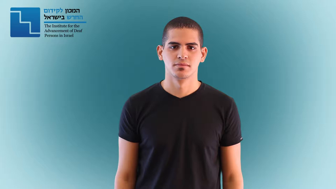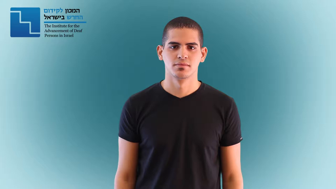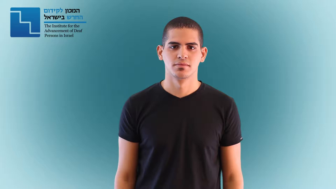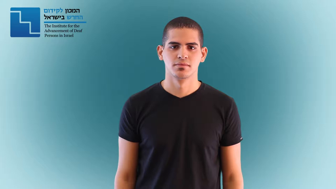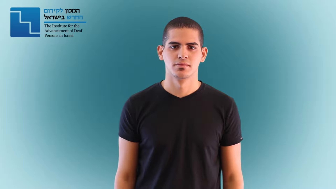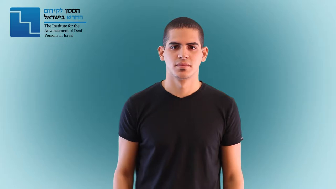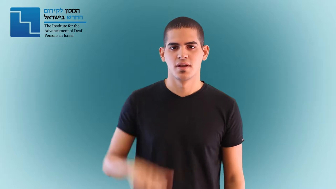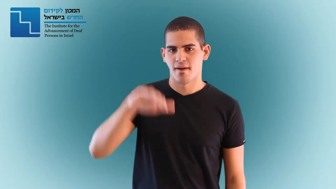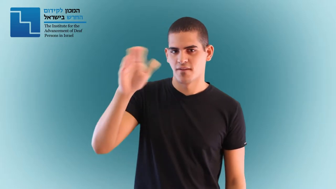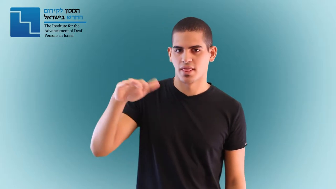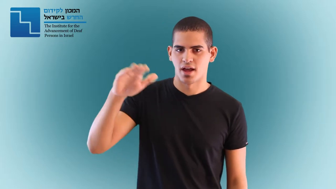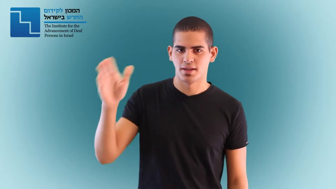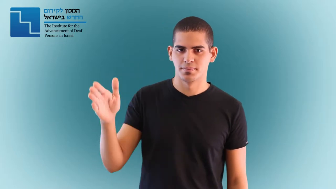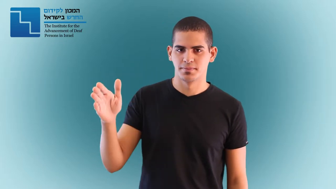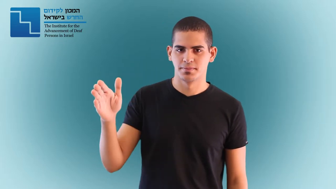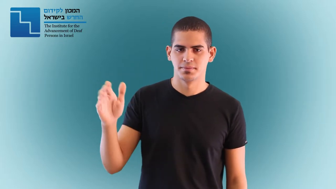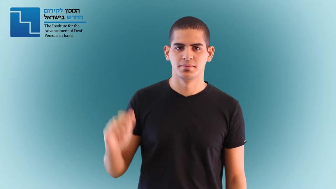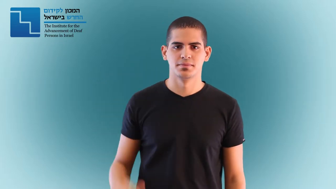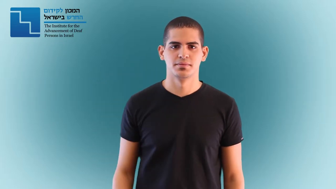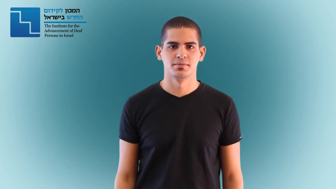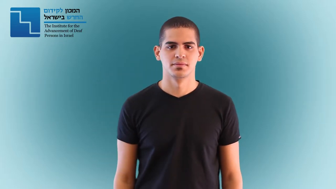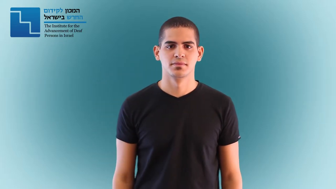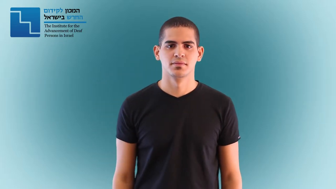גבעתיים